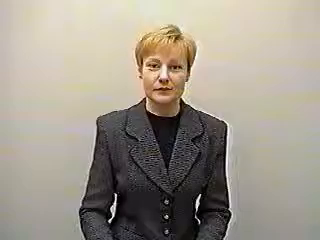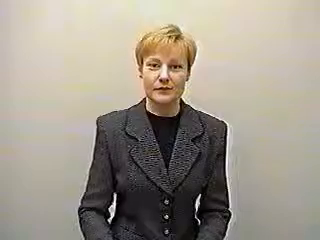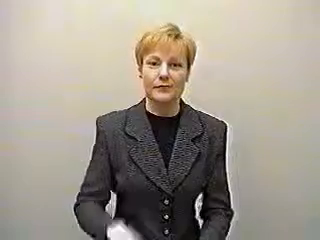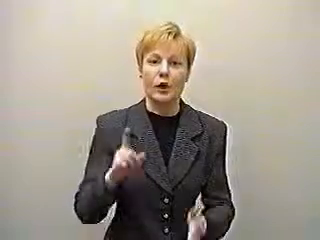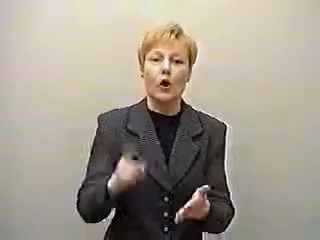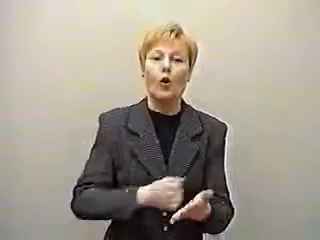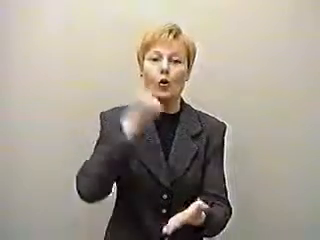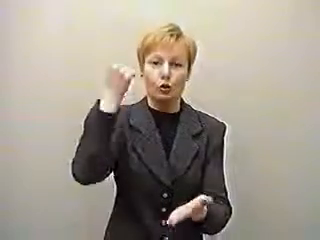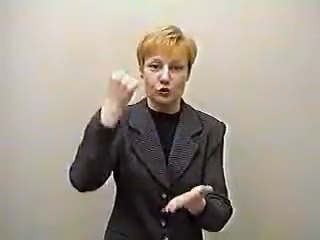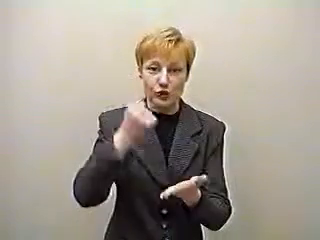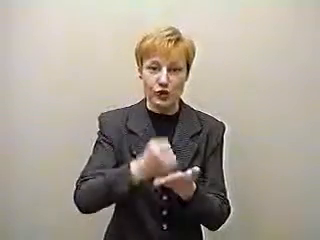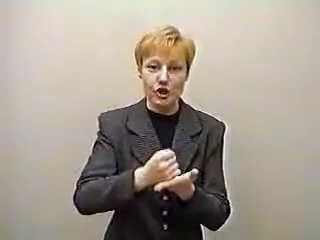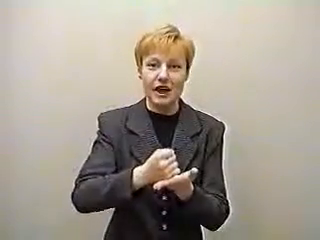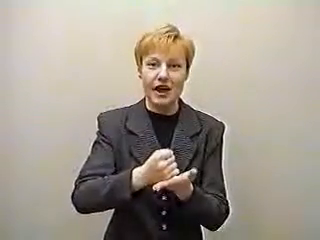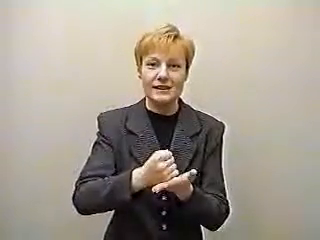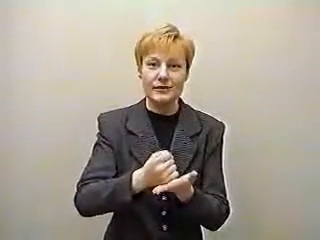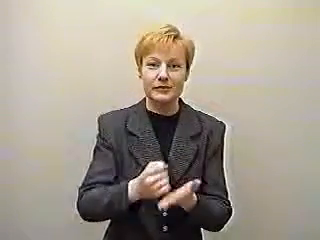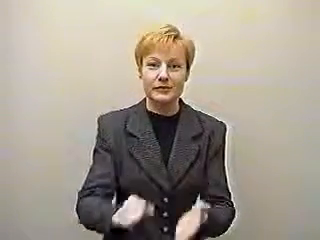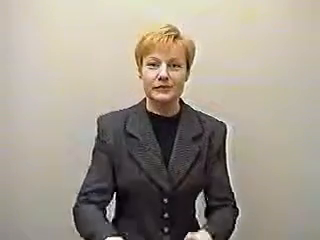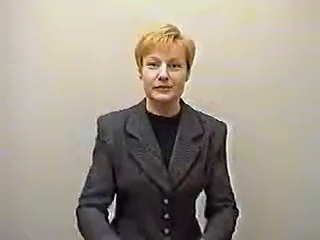утверждать